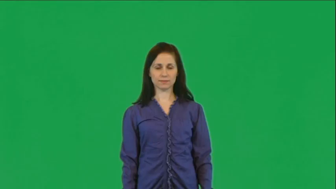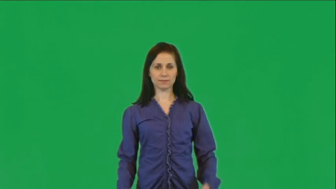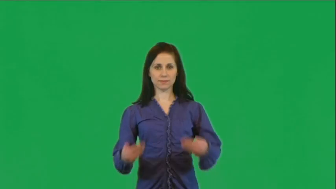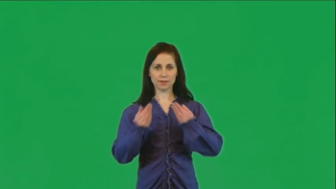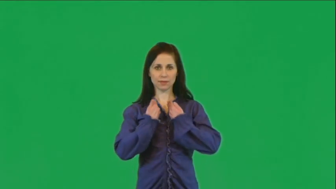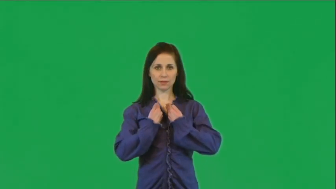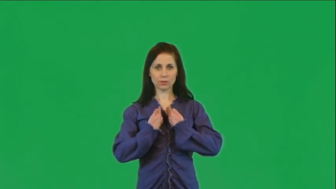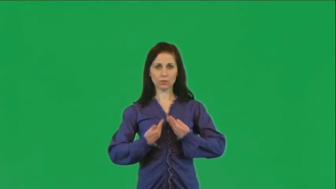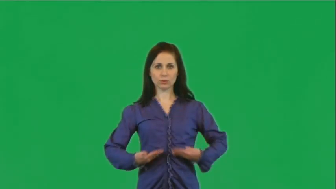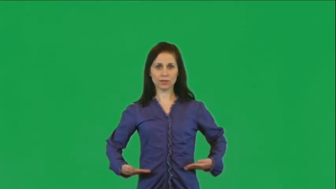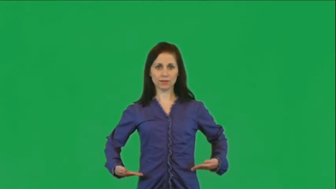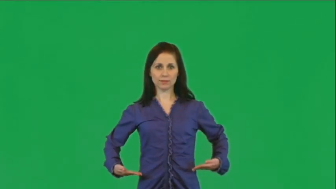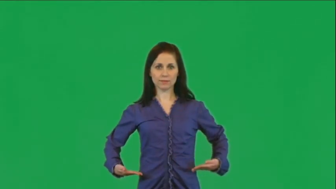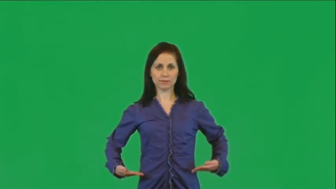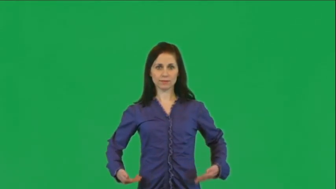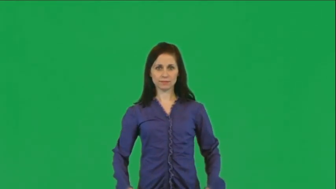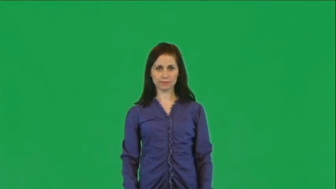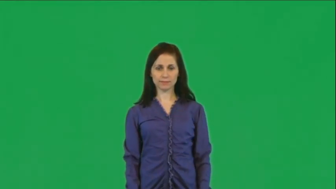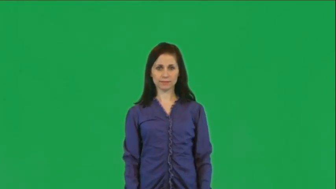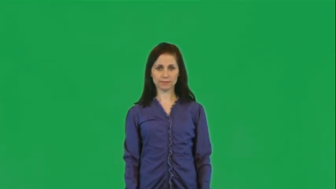kurtka